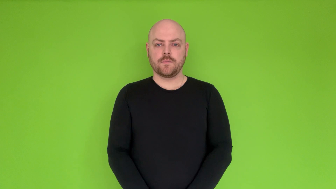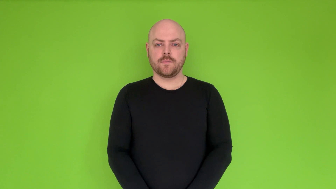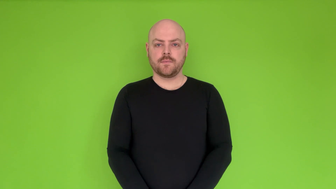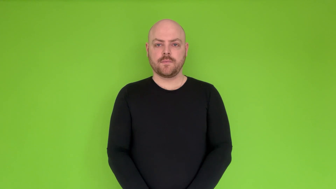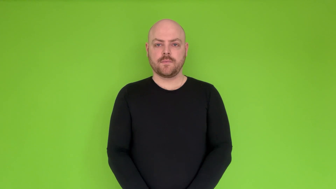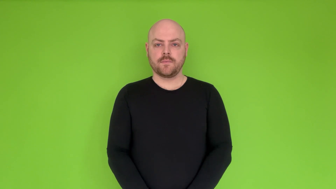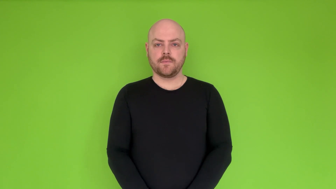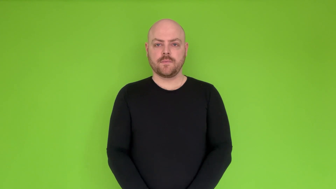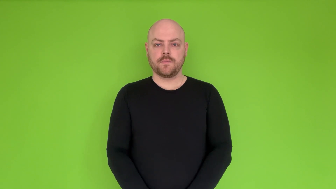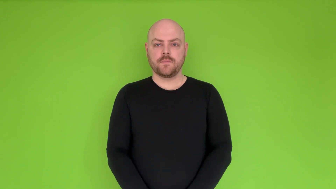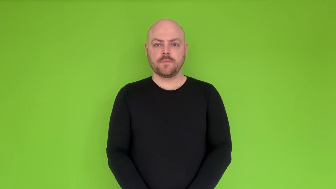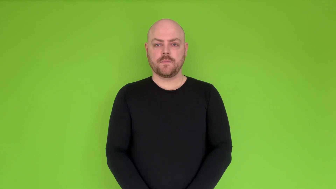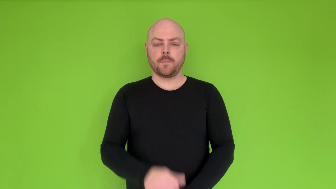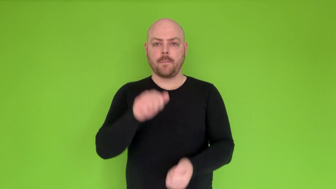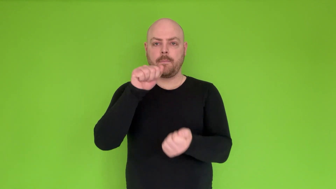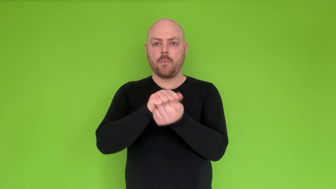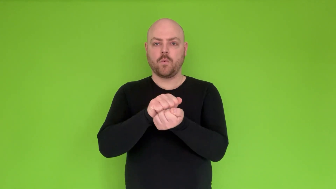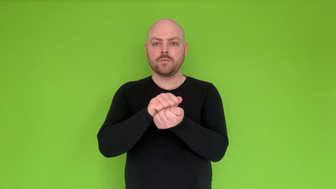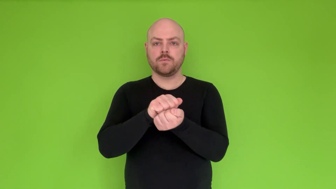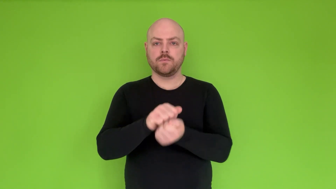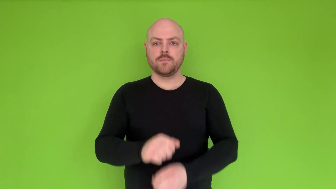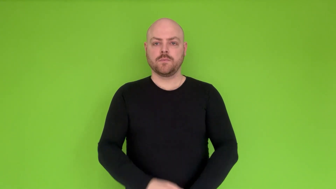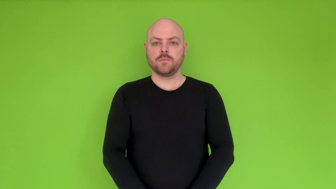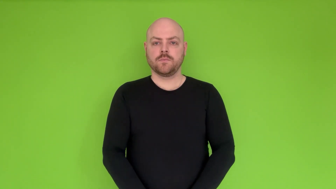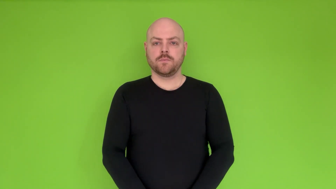Mons